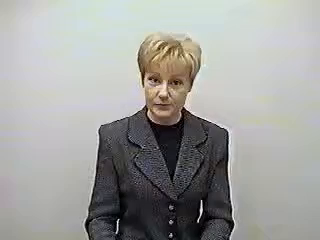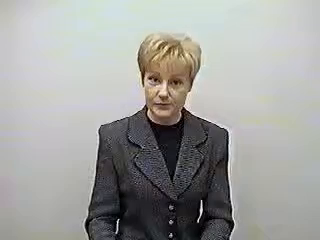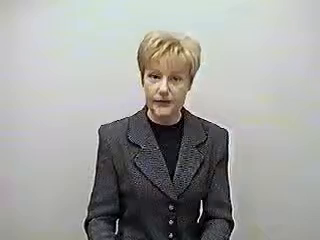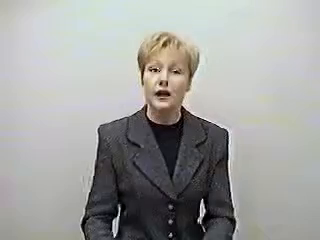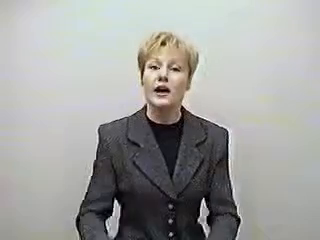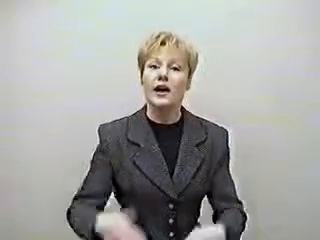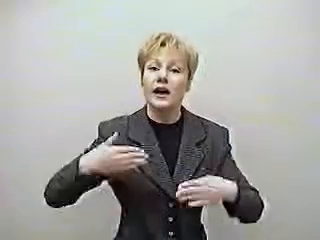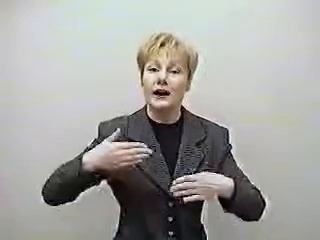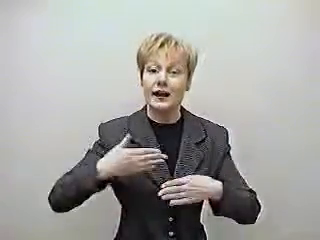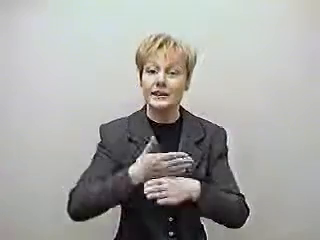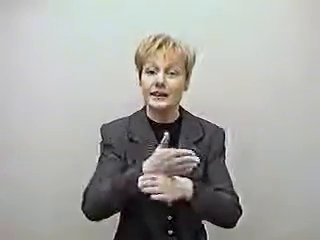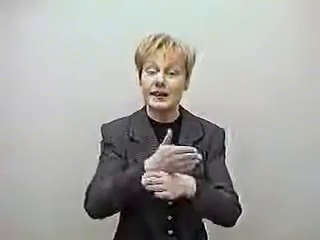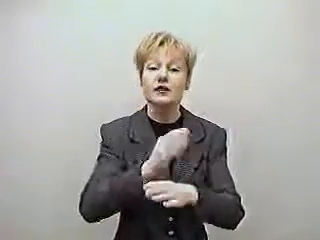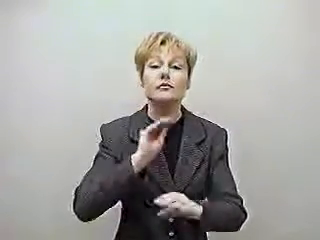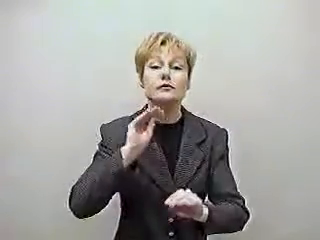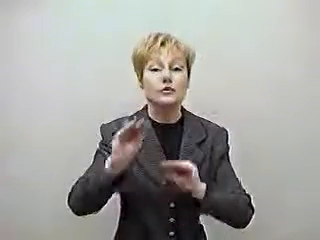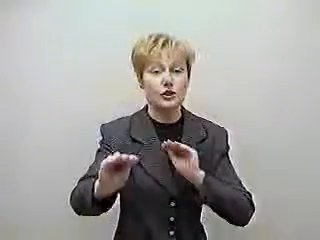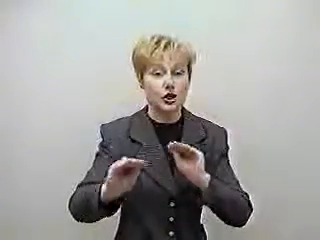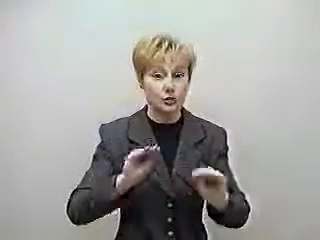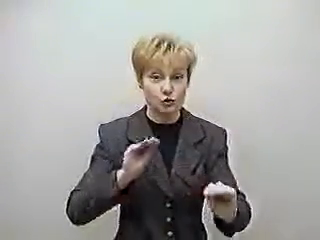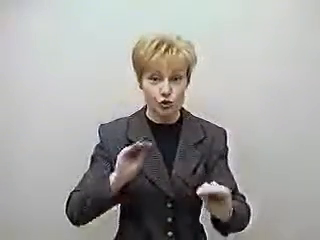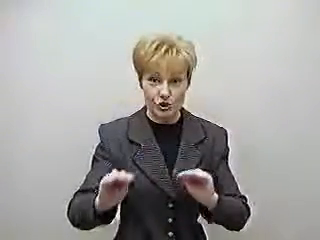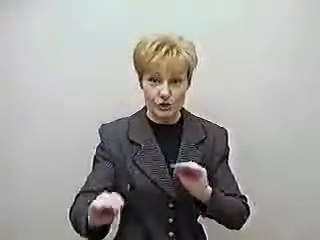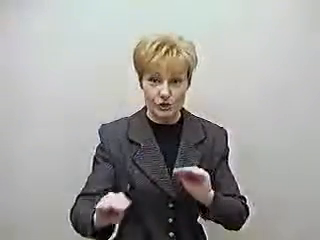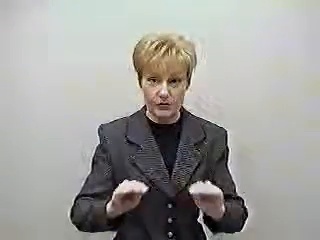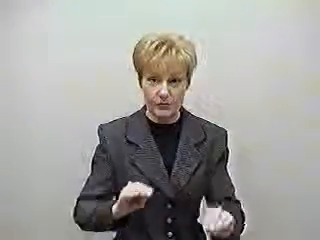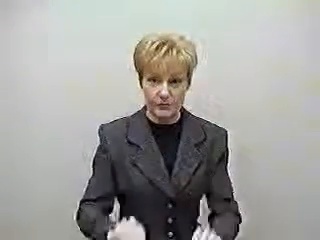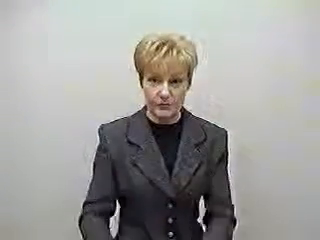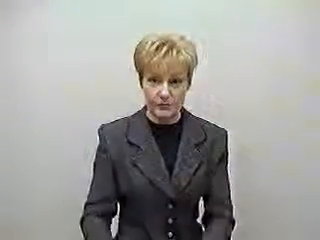раздел имущества